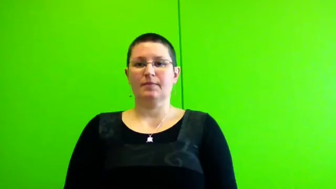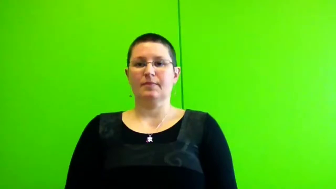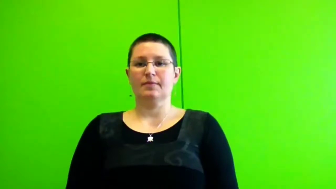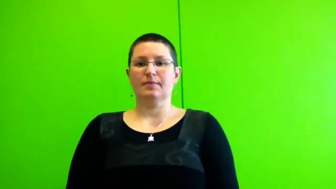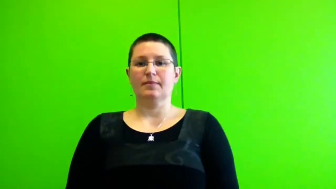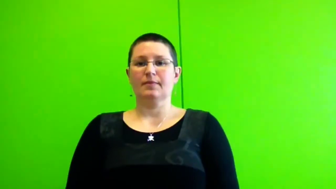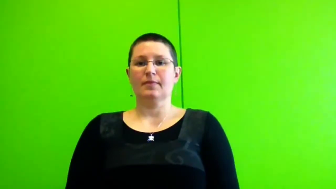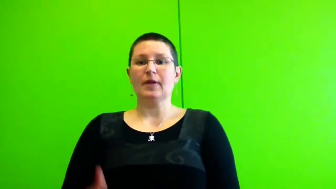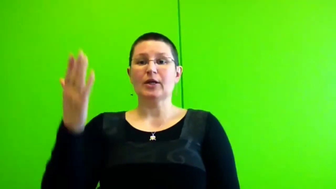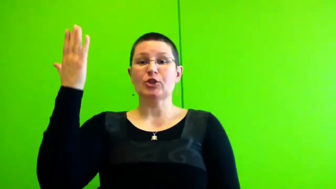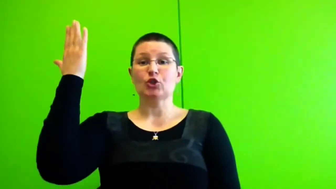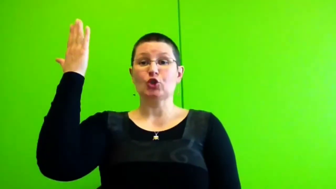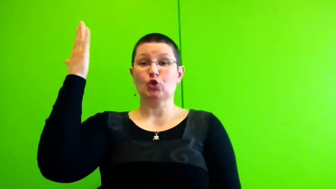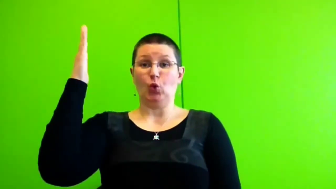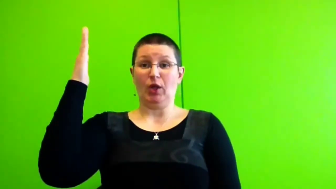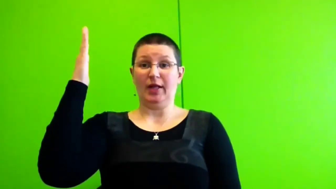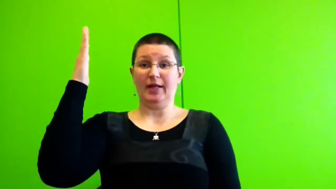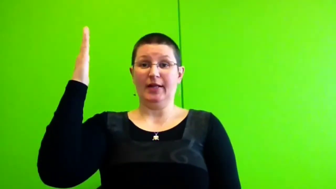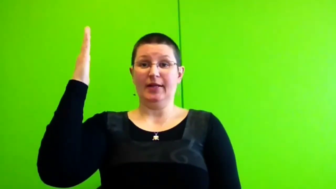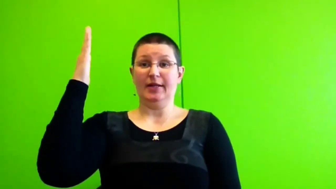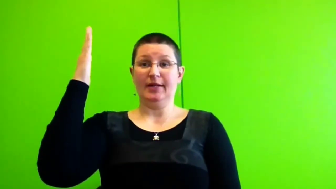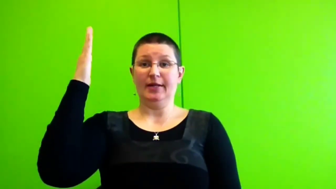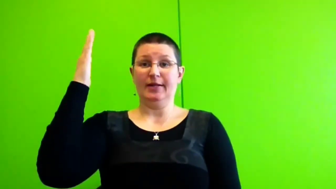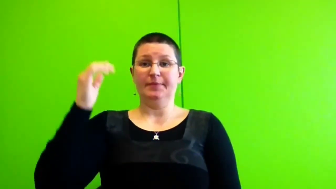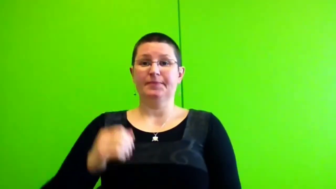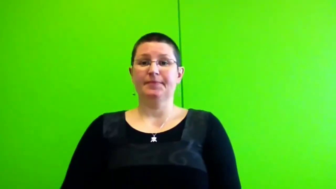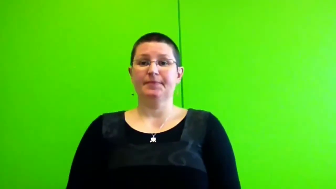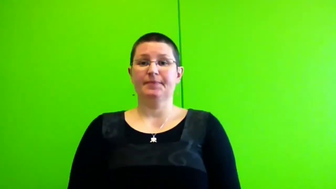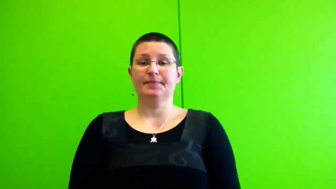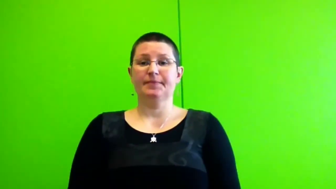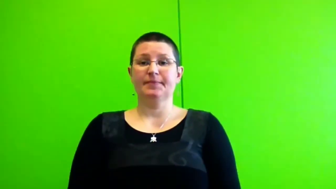skuggi